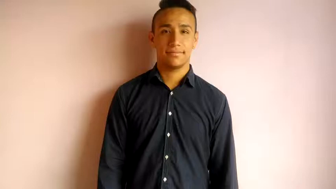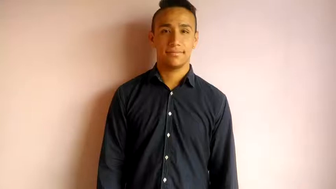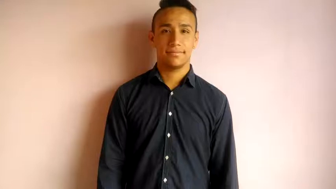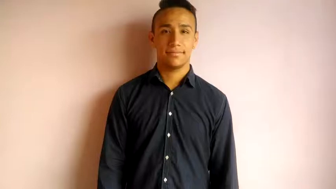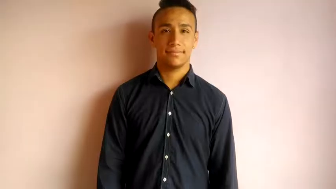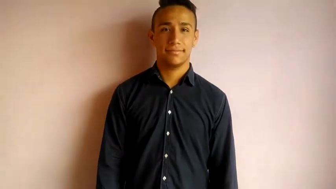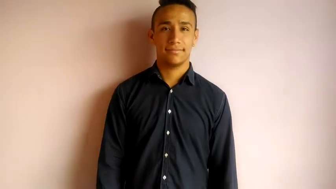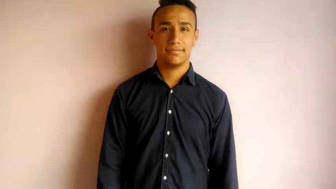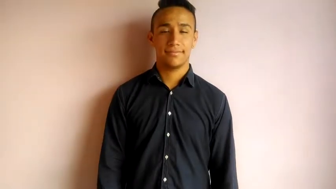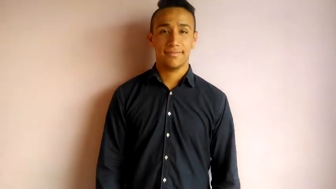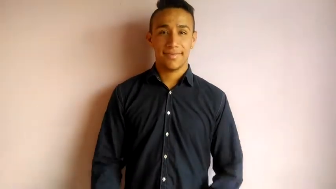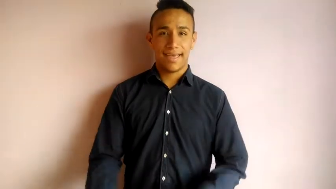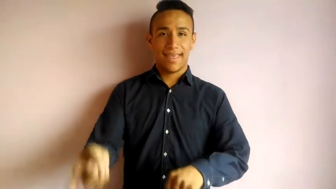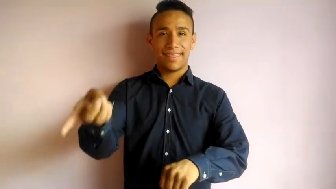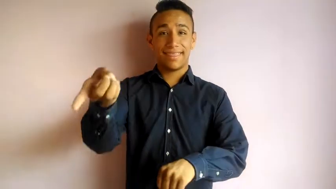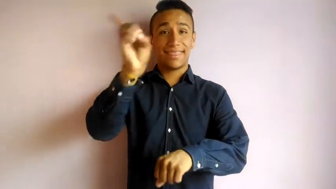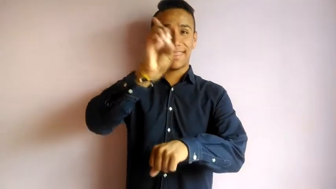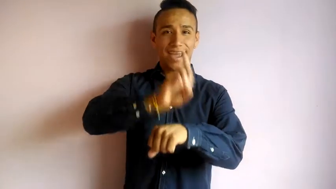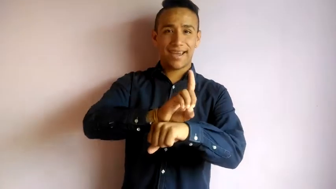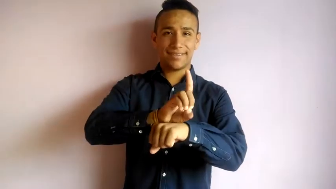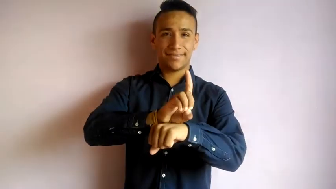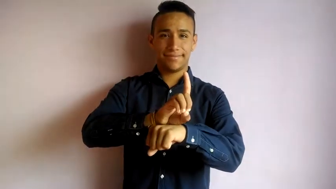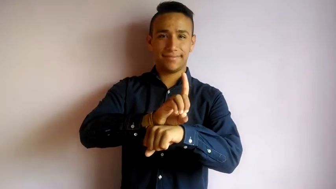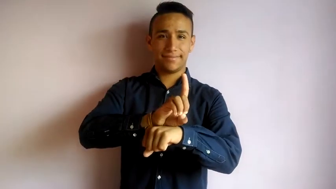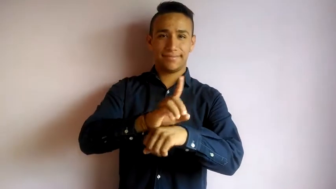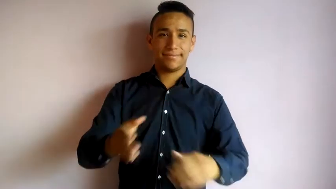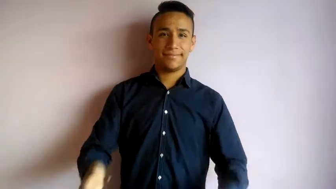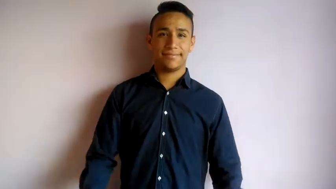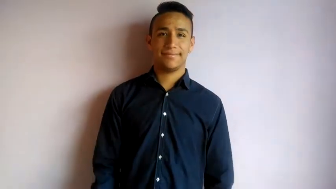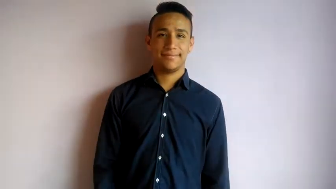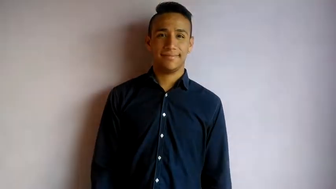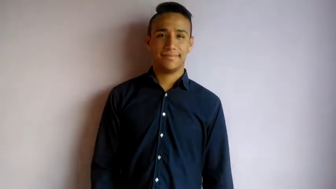dia